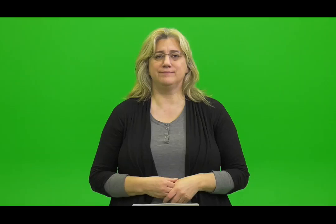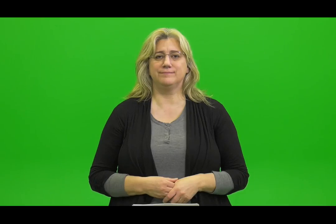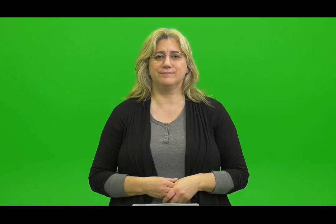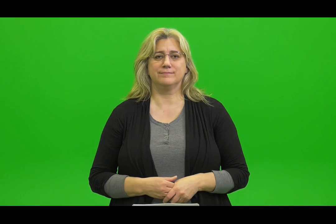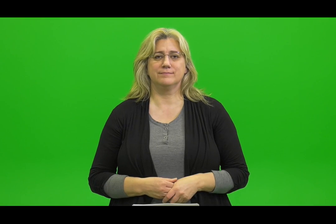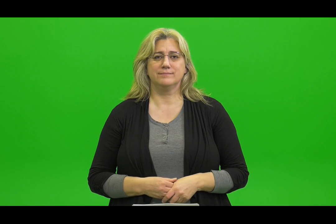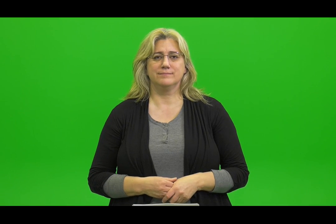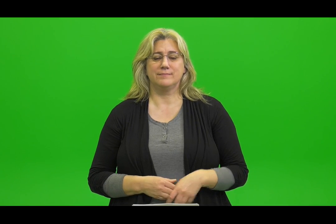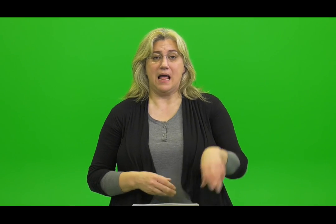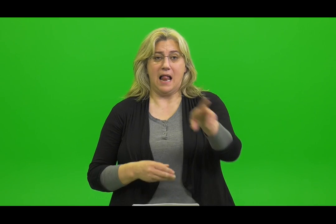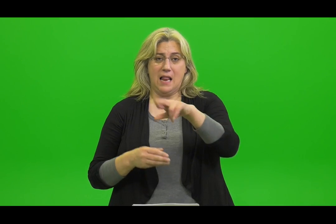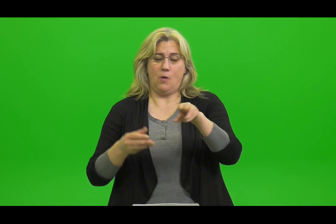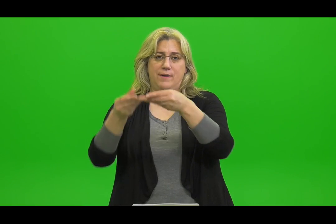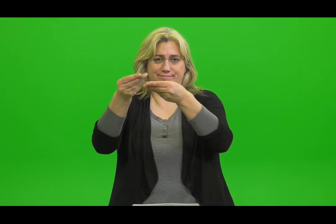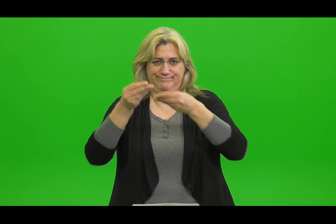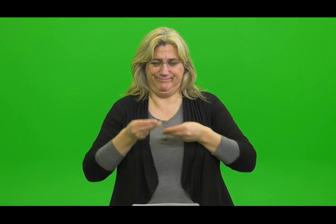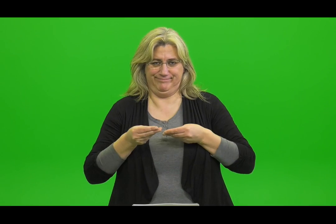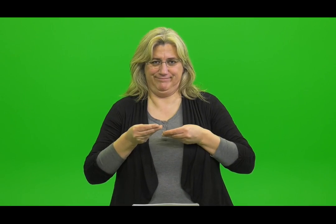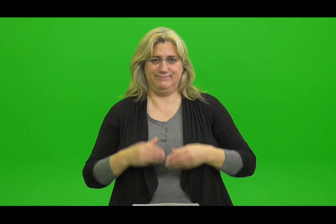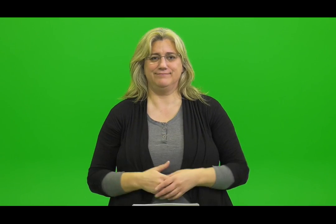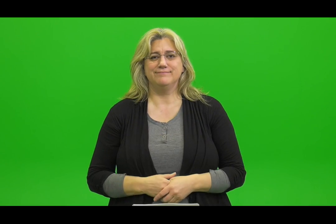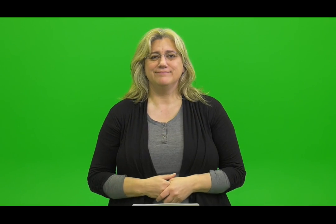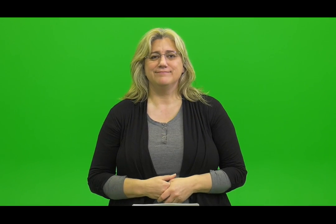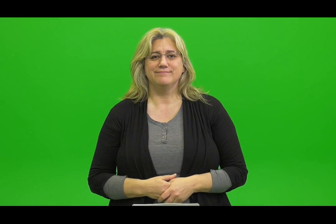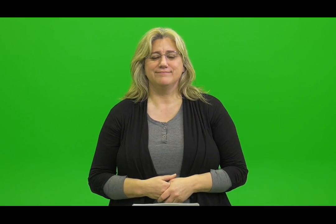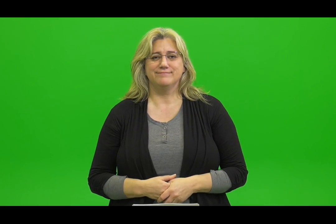Lántakandi